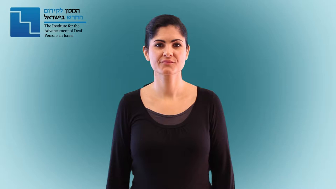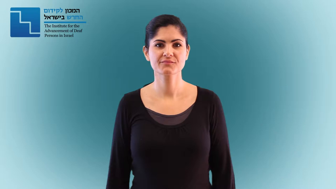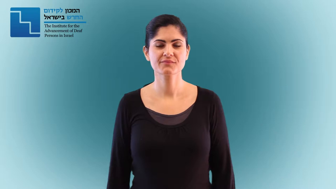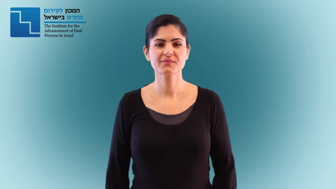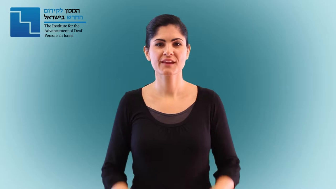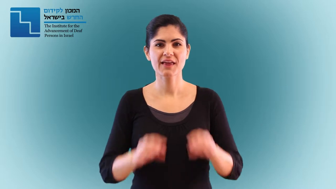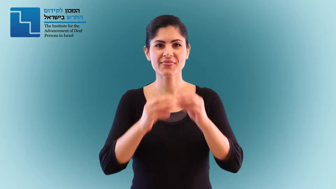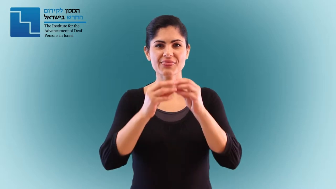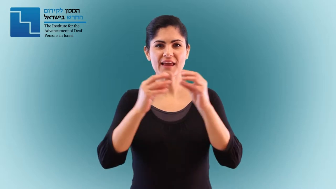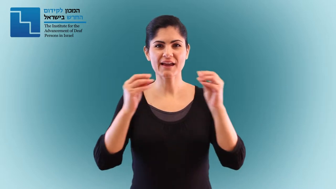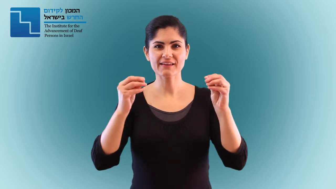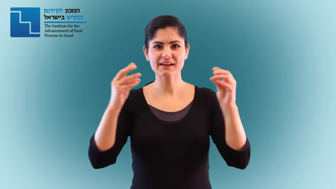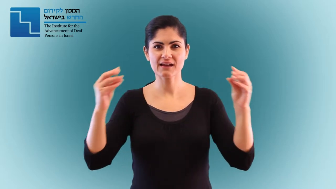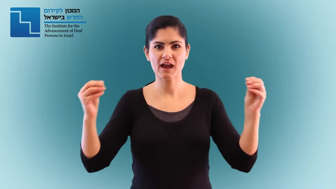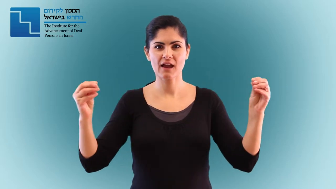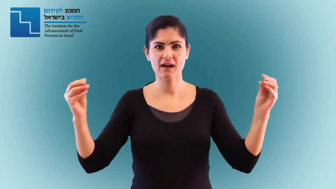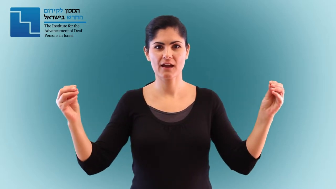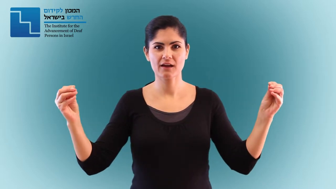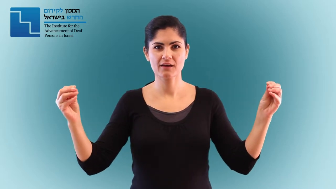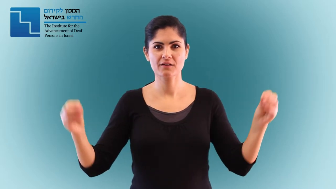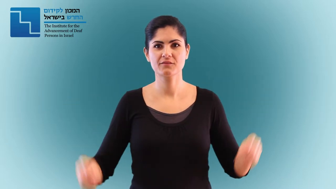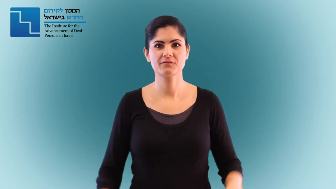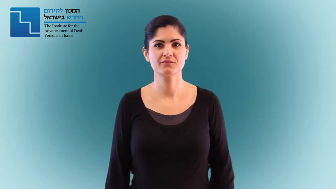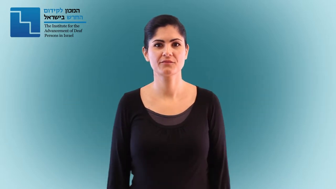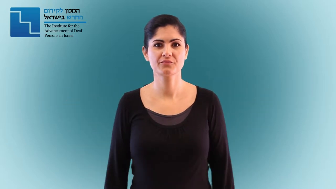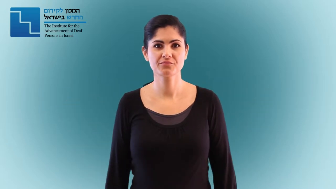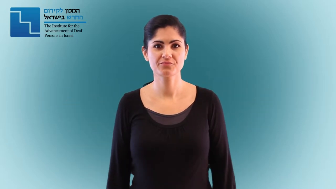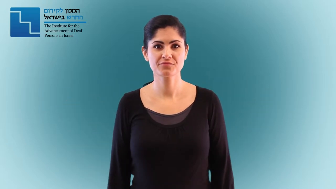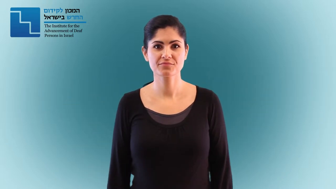נקניקייה